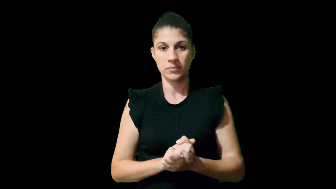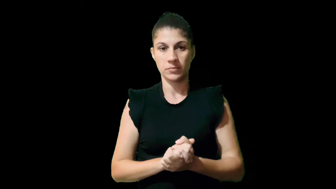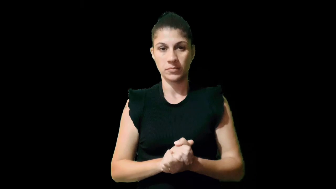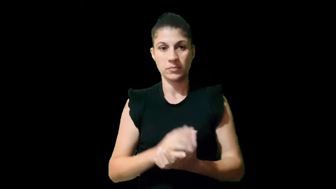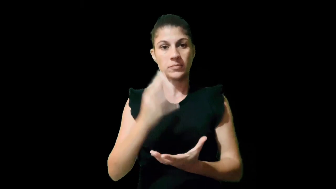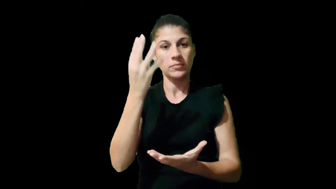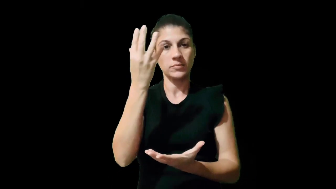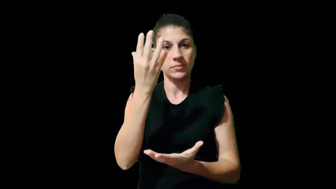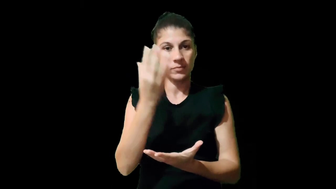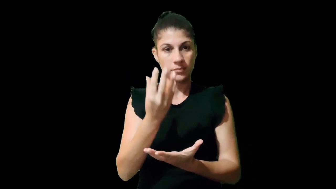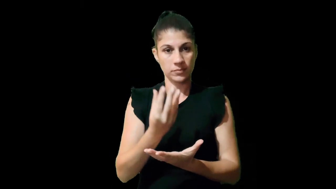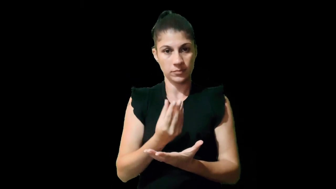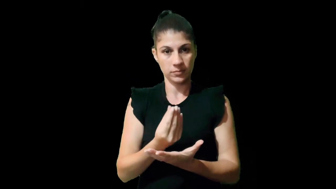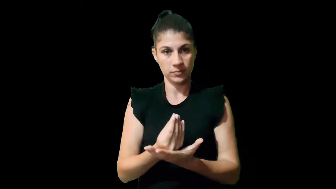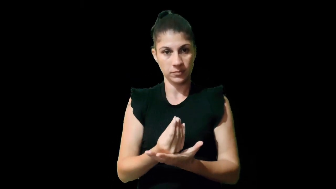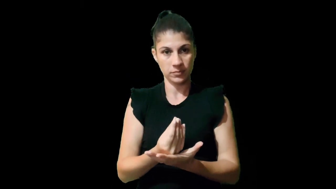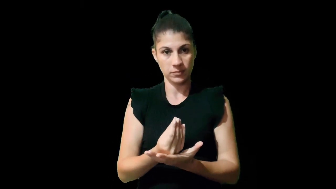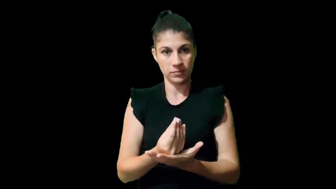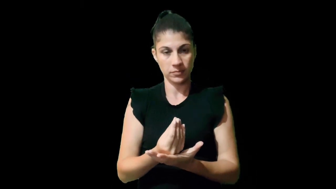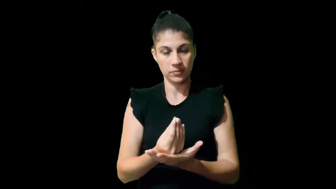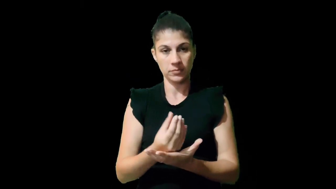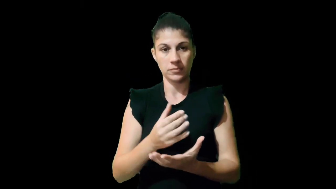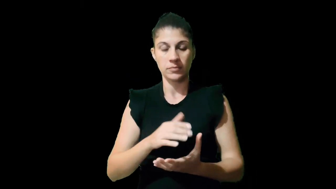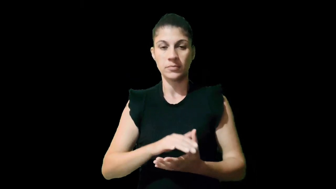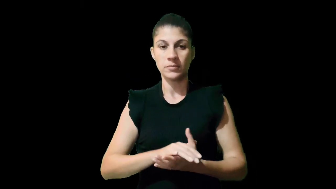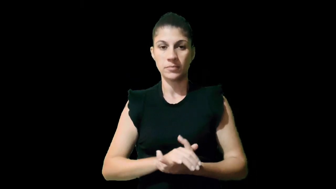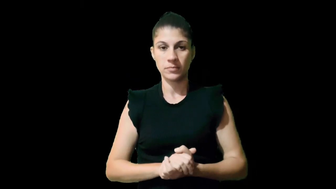ESPIRITISMO